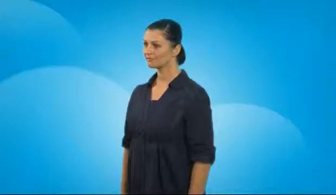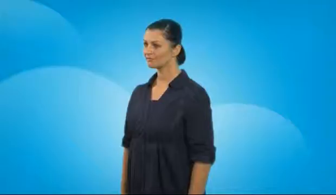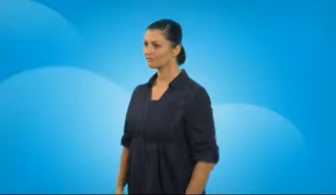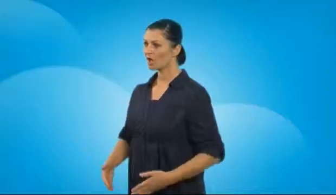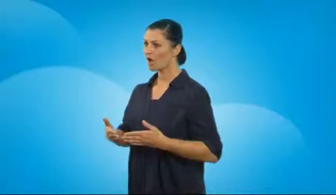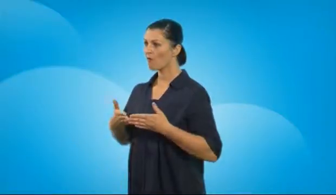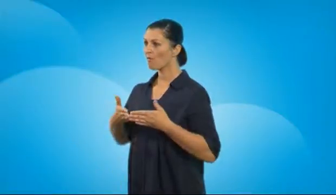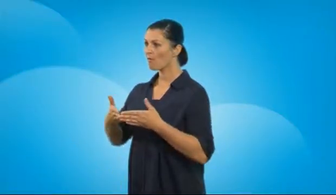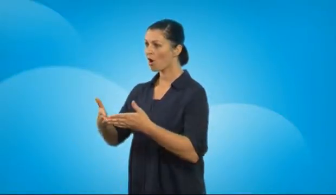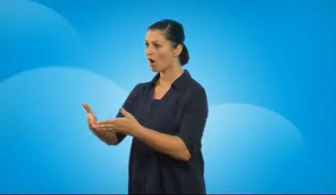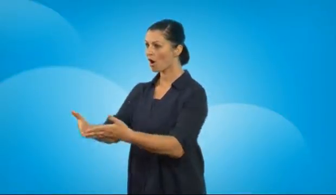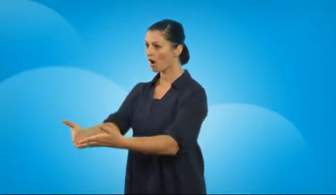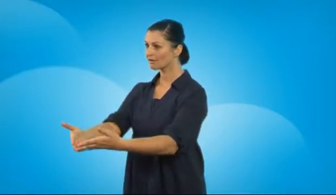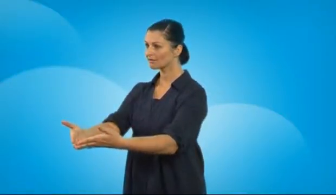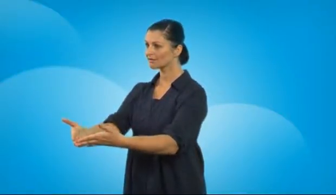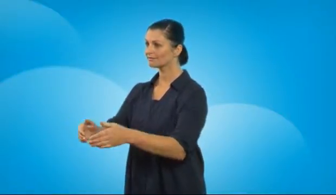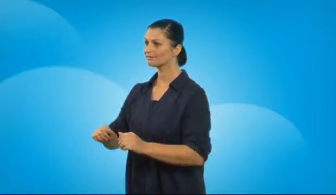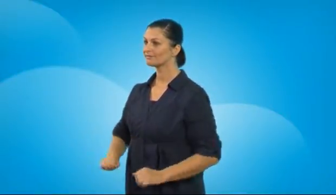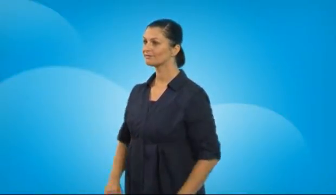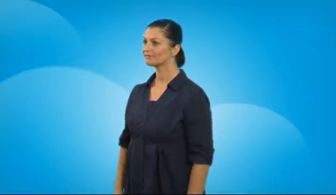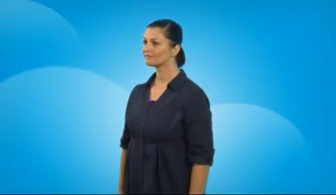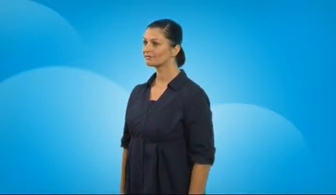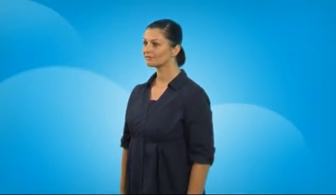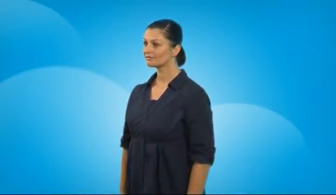Mahart